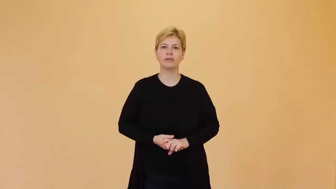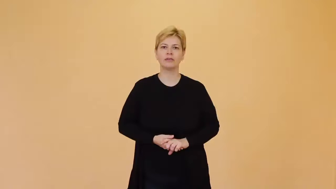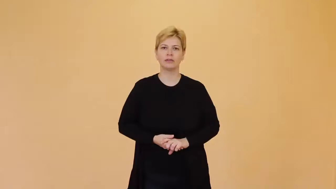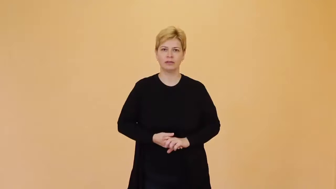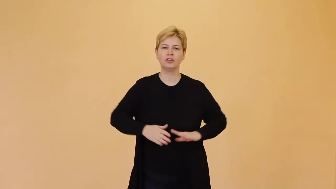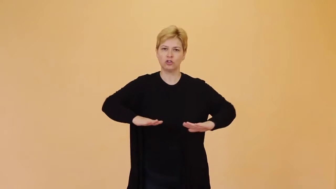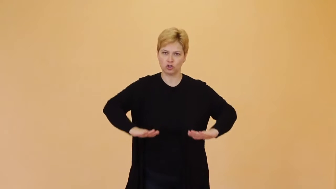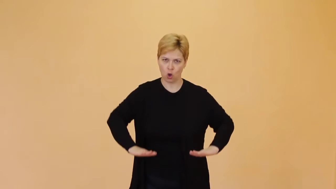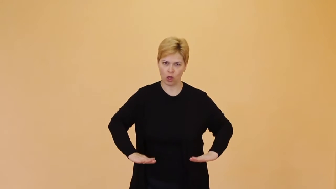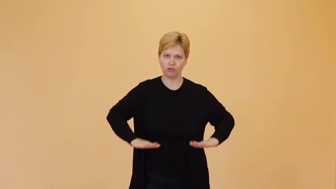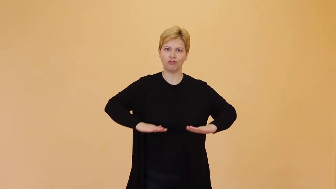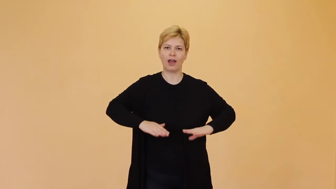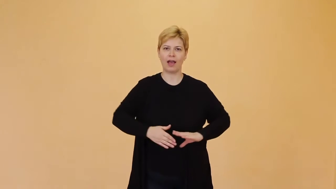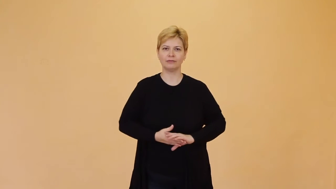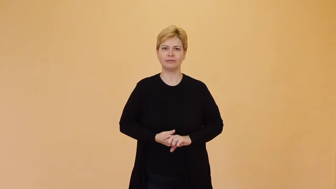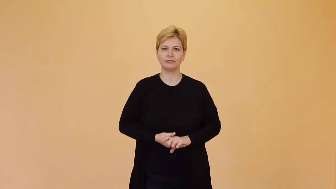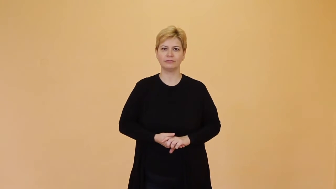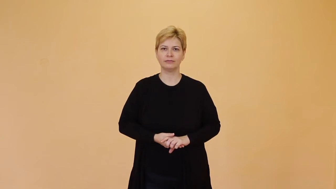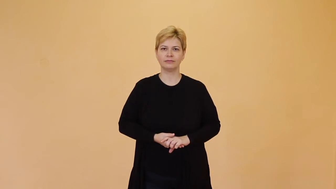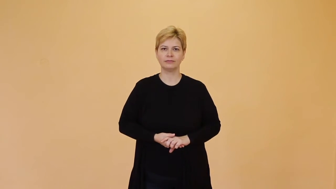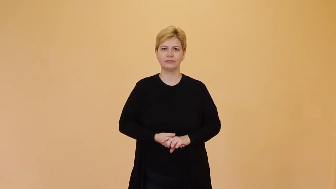stolička